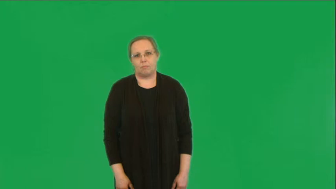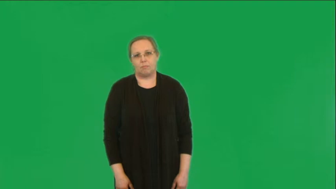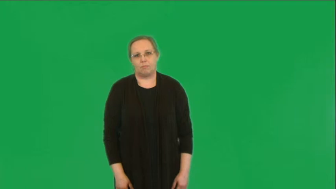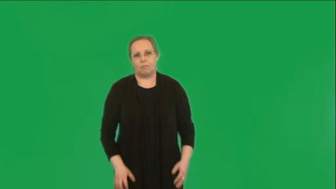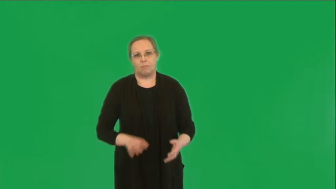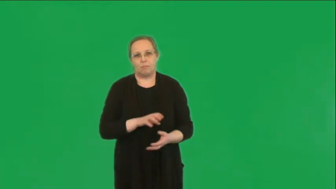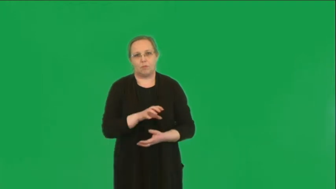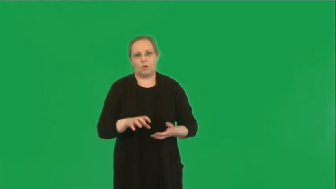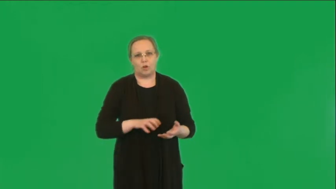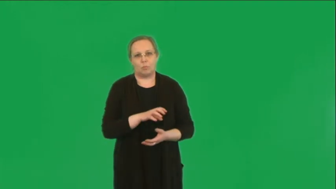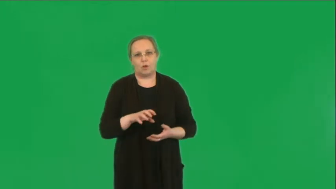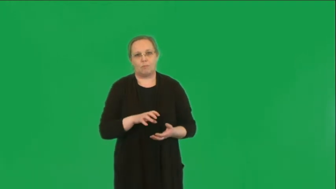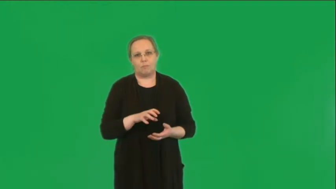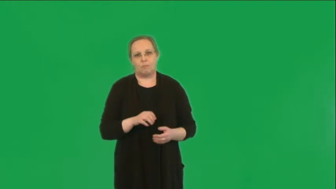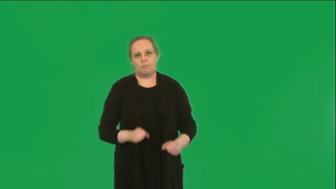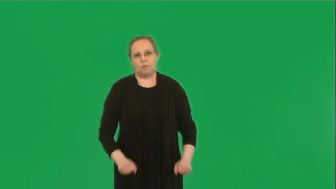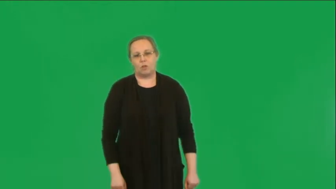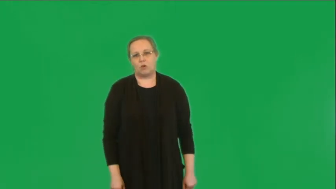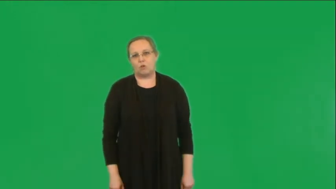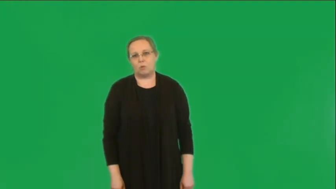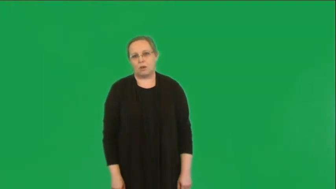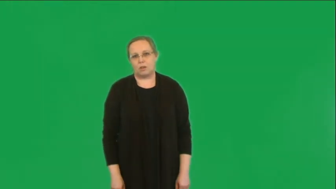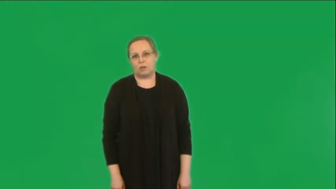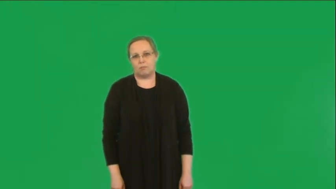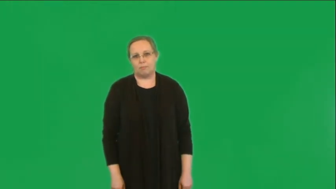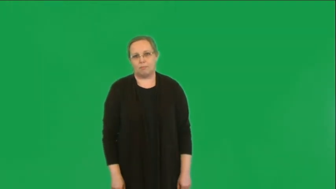ziemia planeta